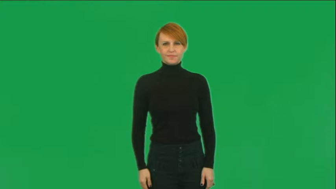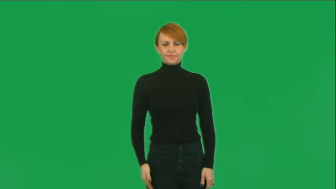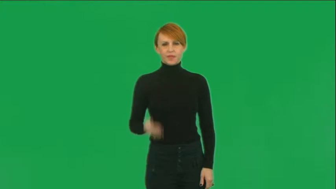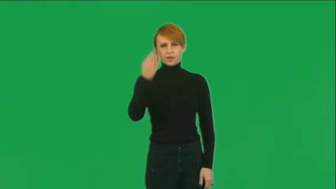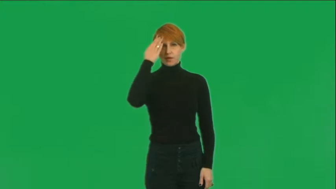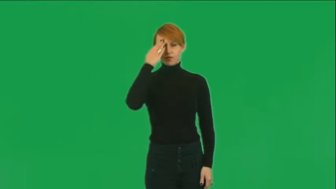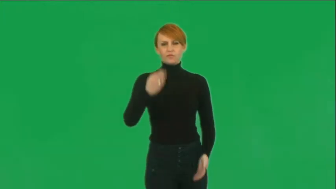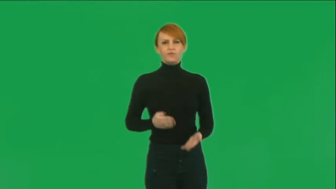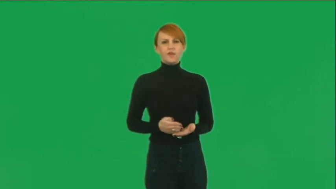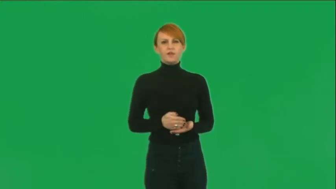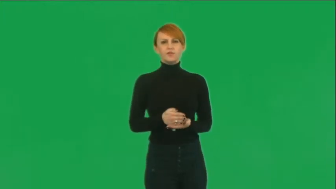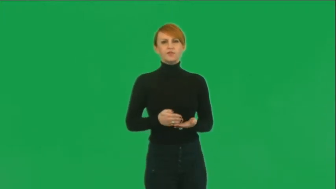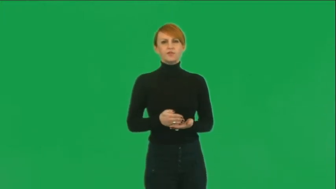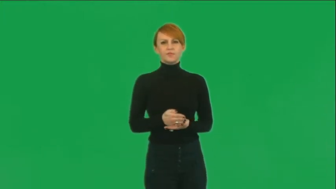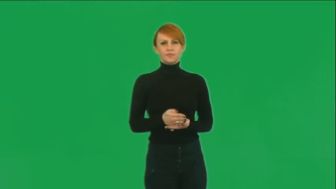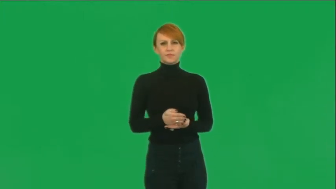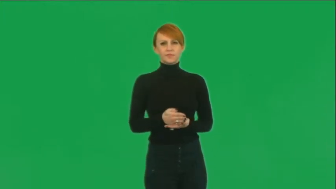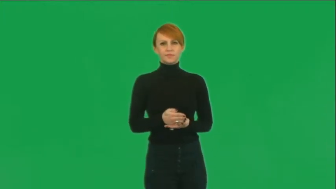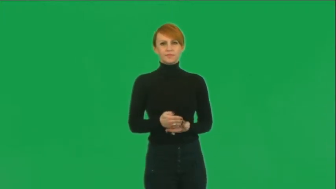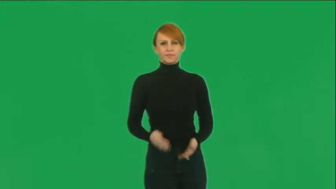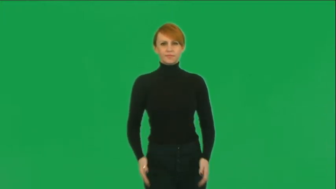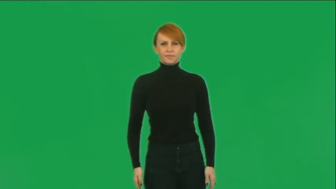wierność